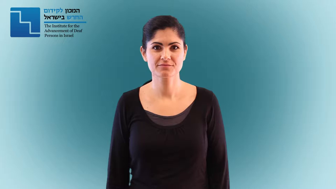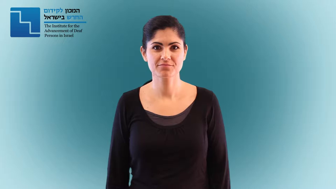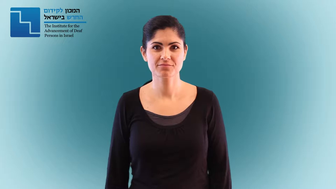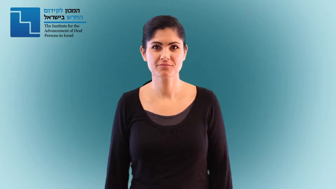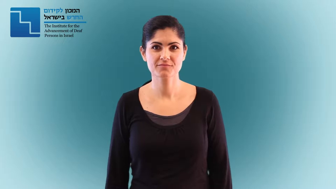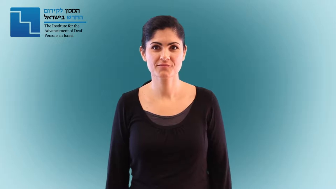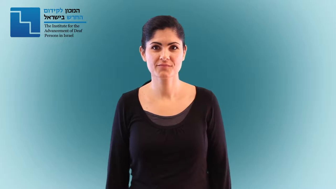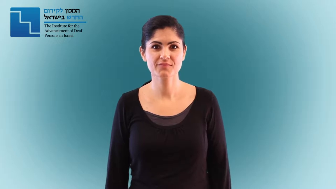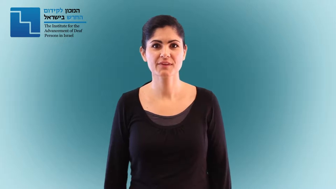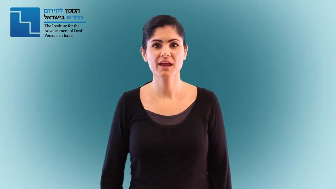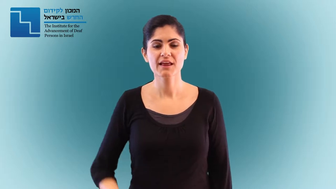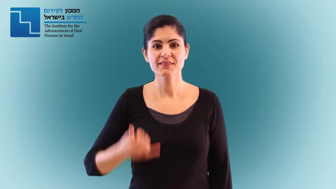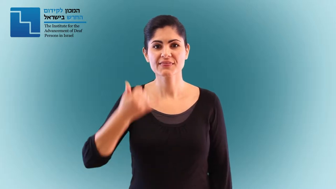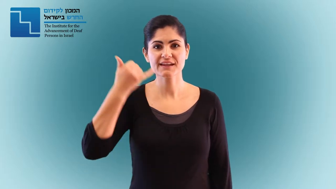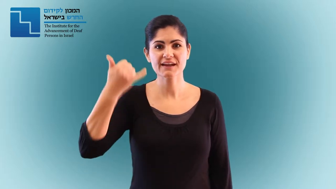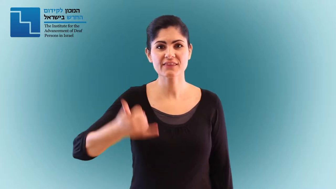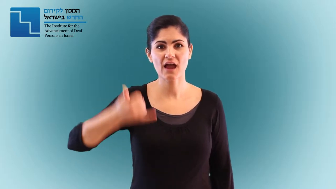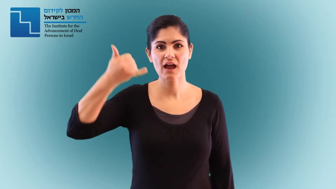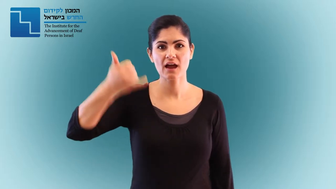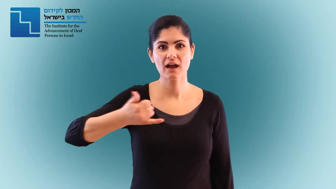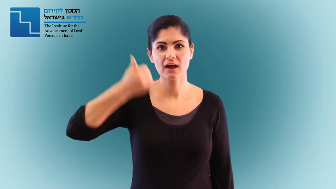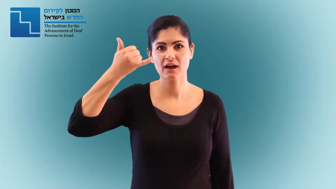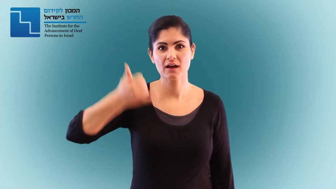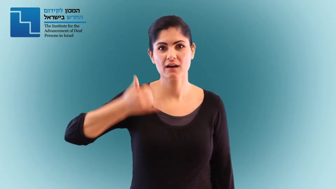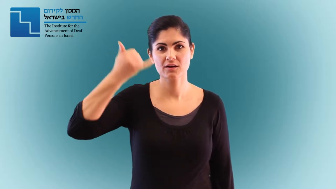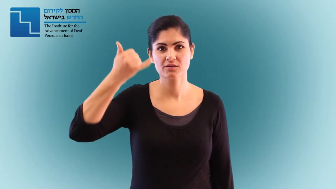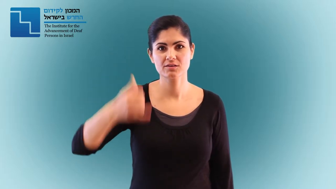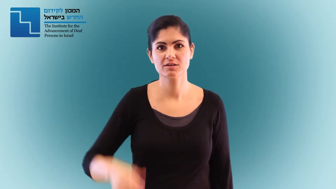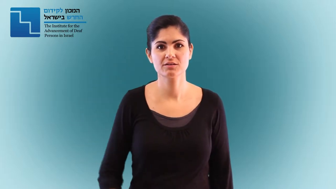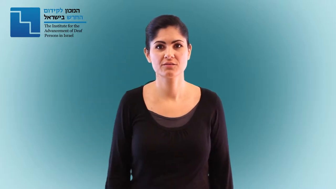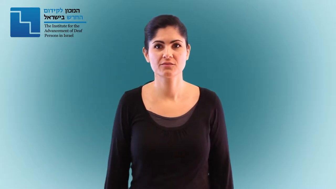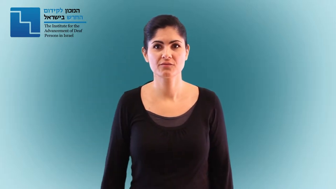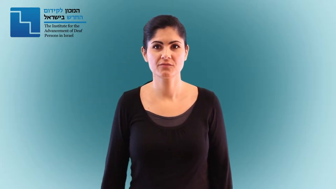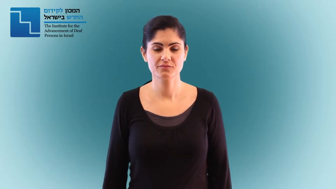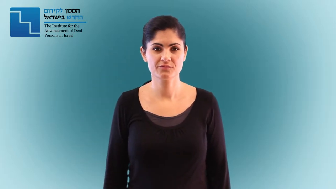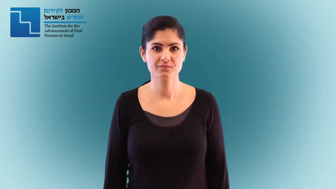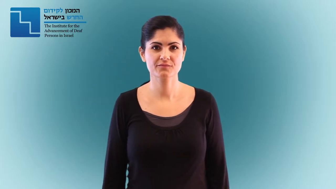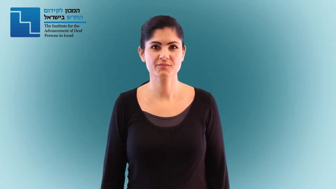טחינה